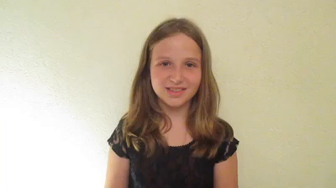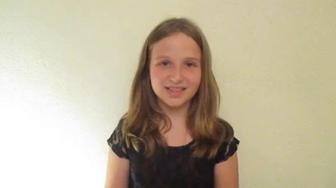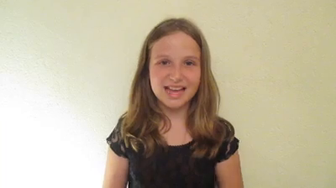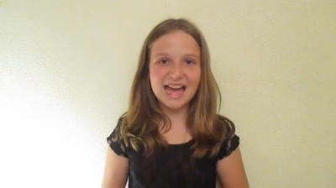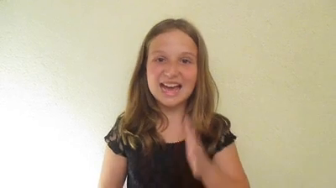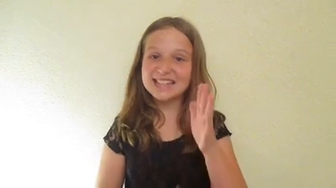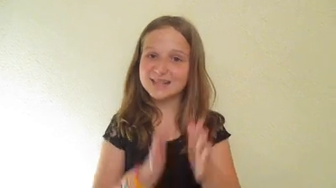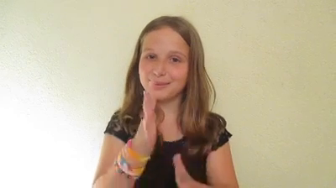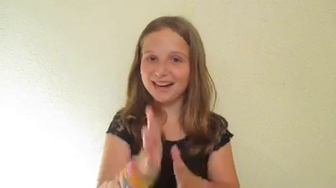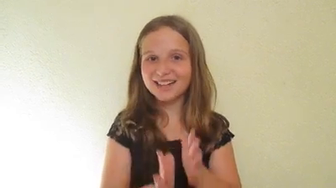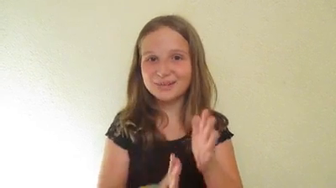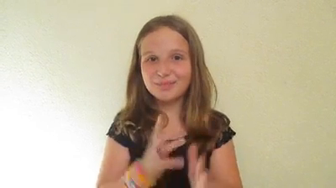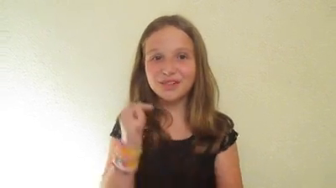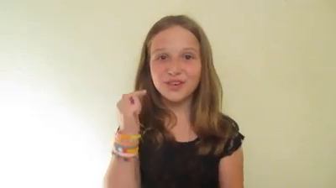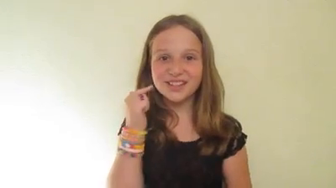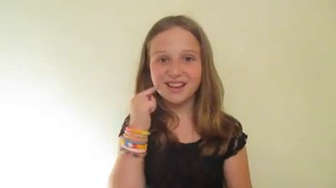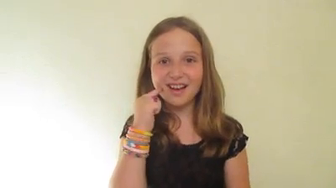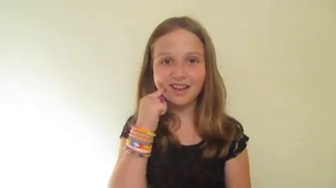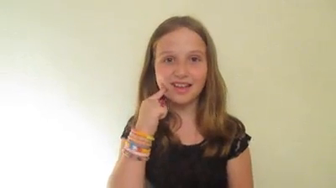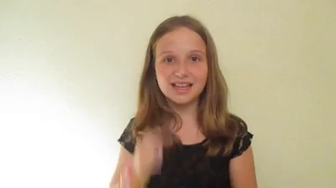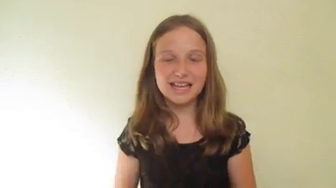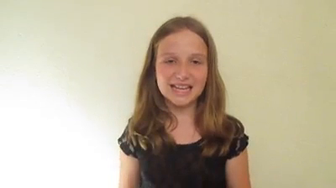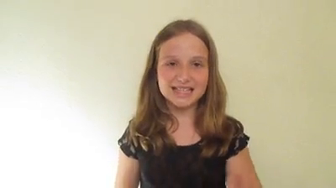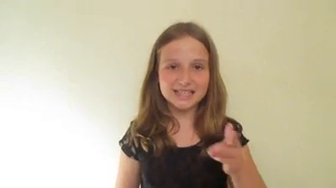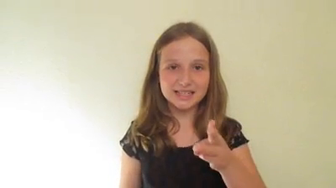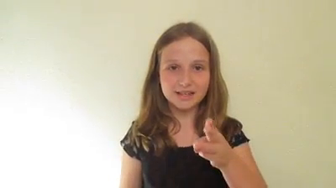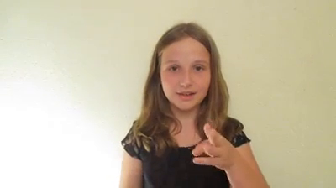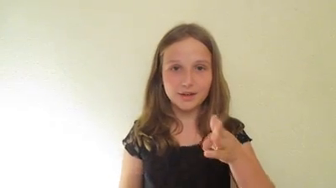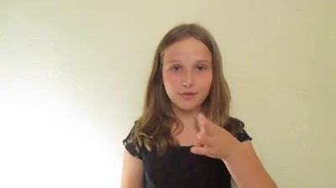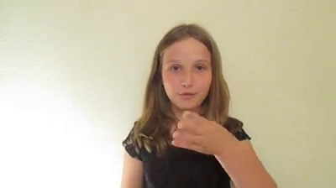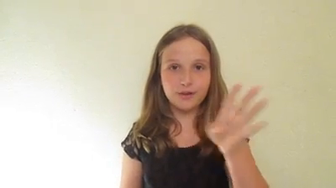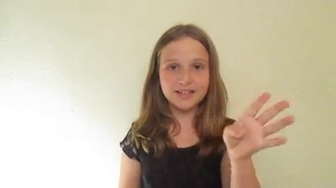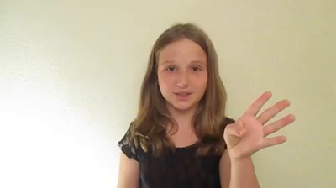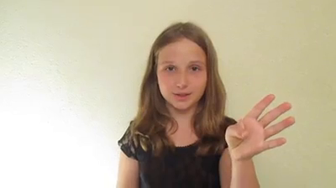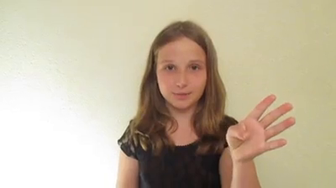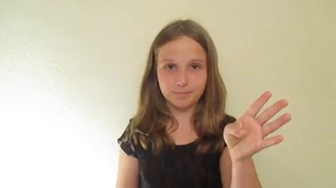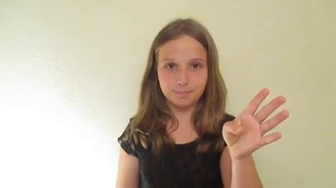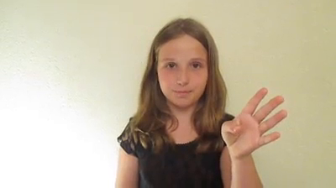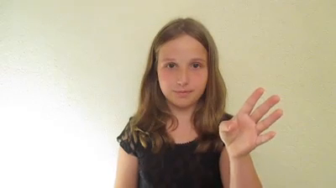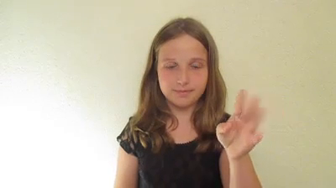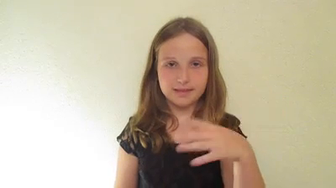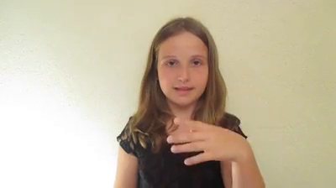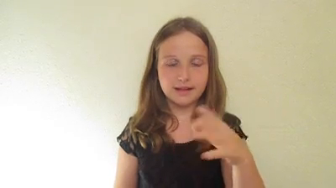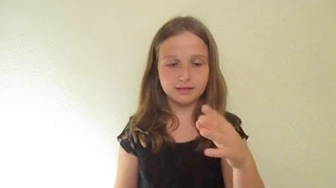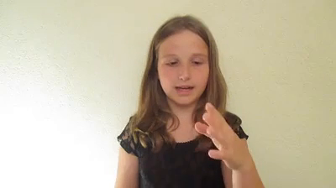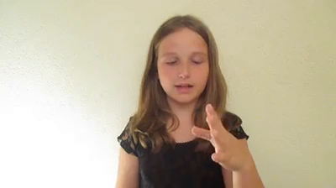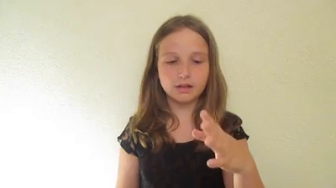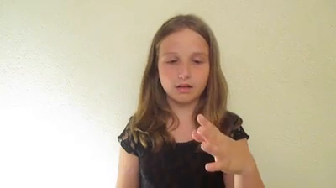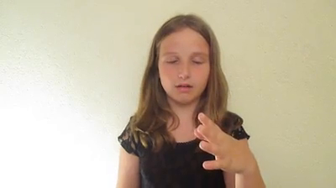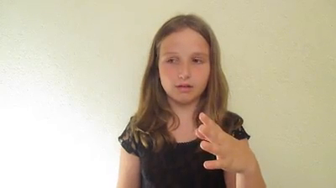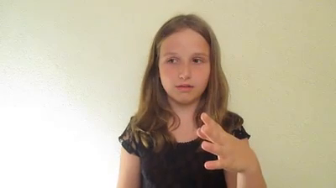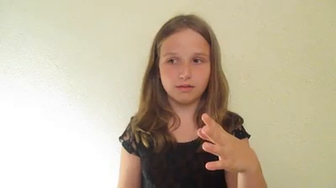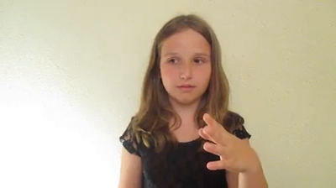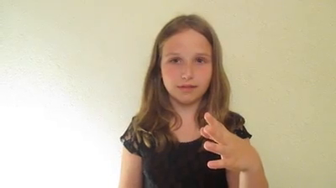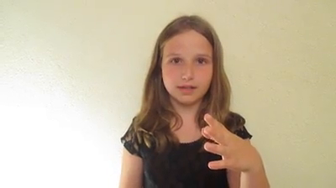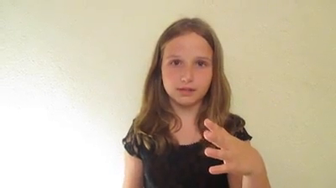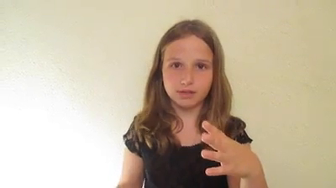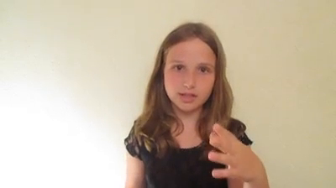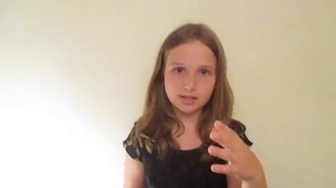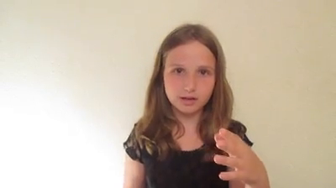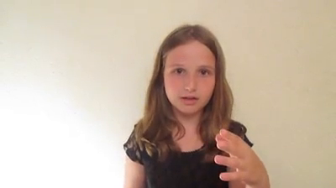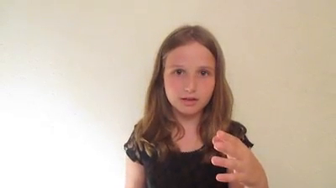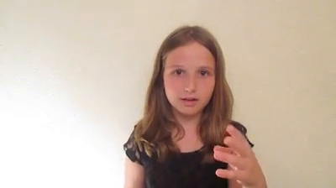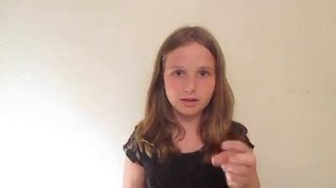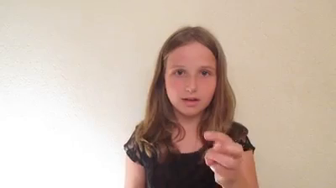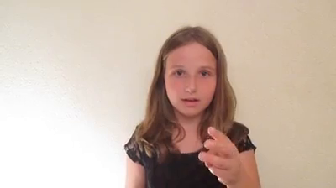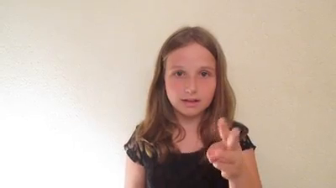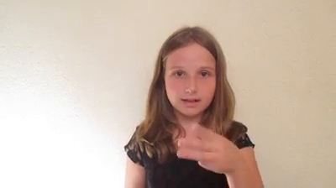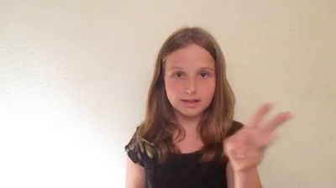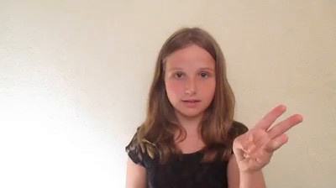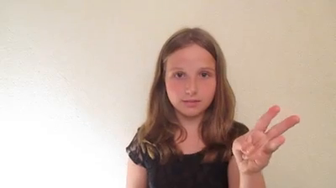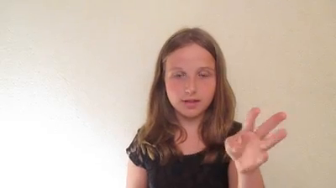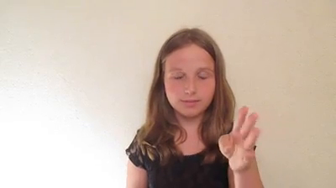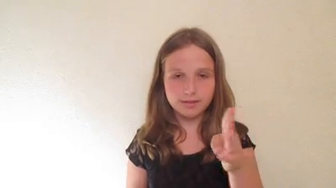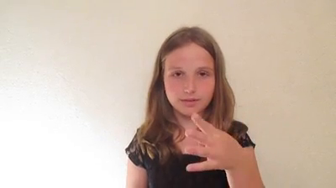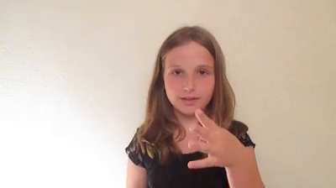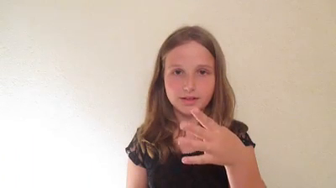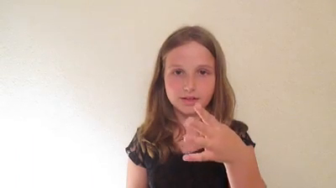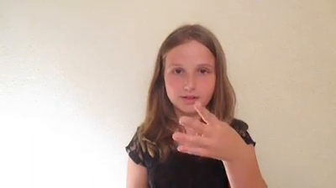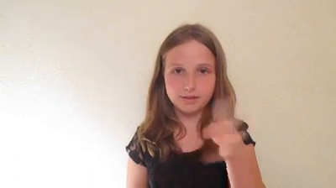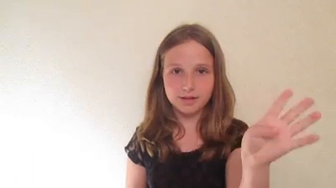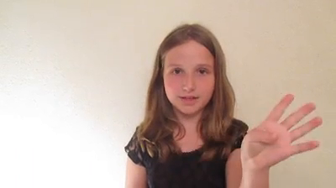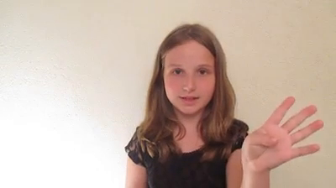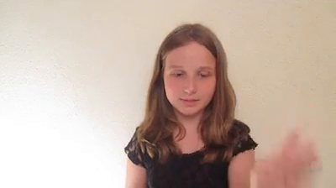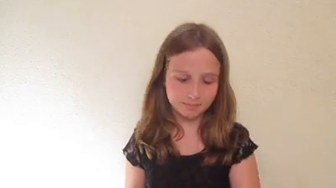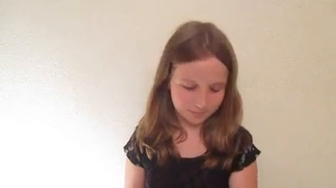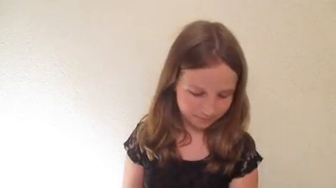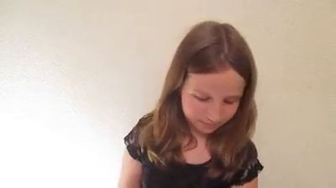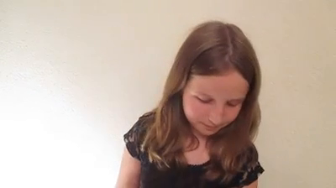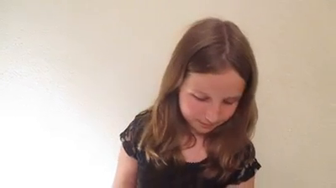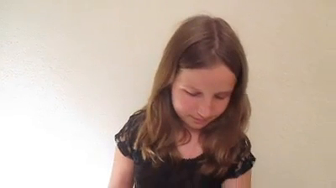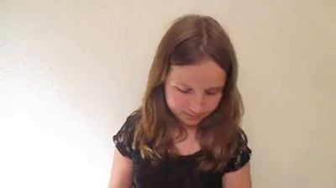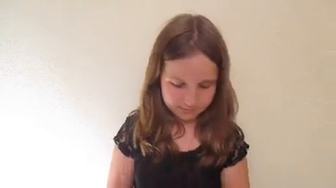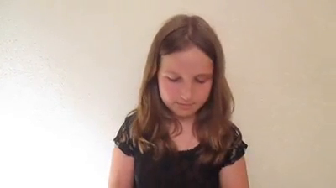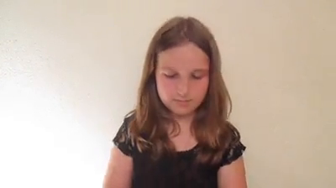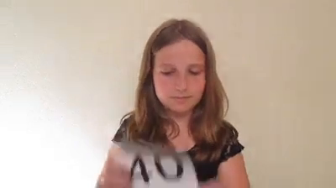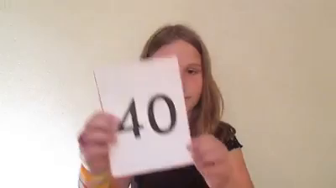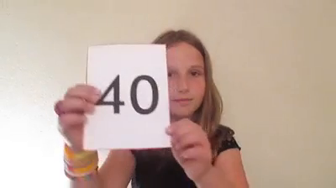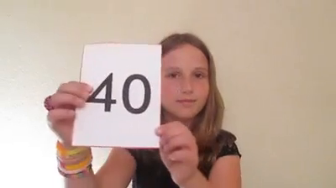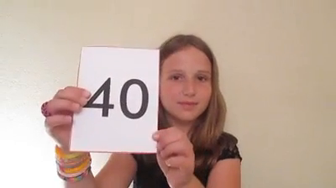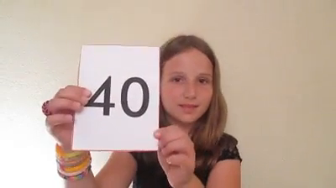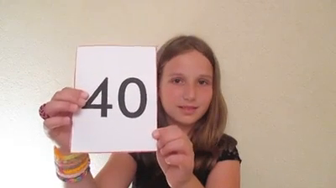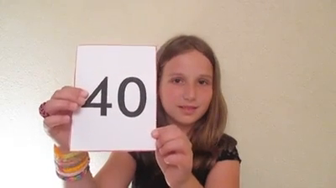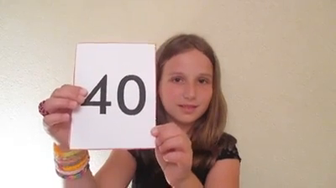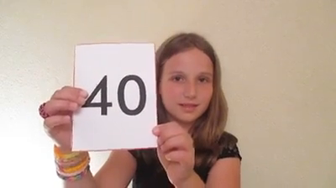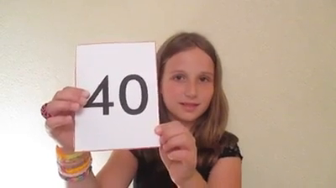40